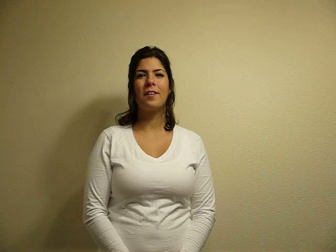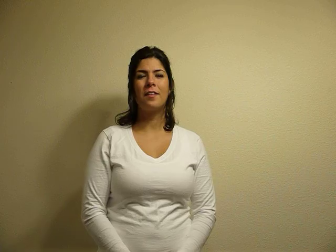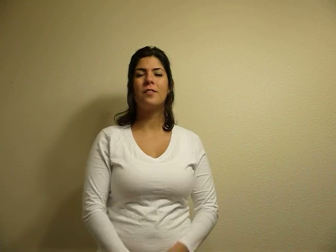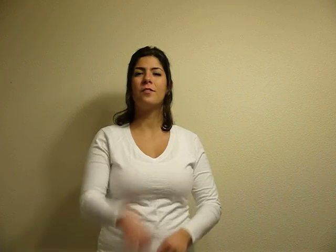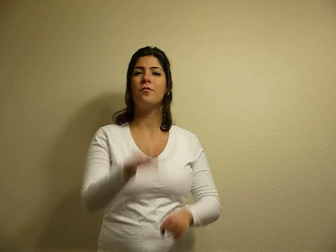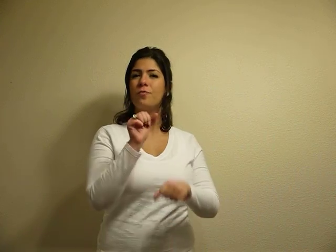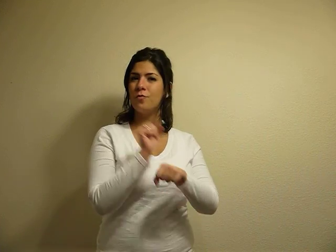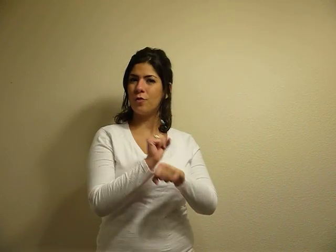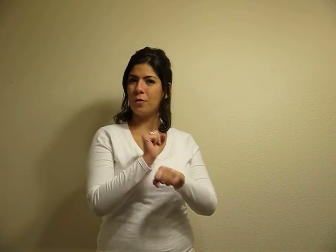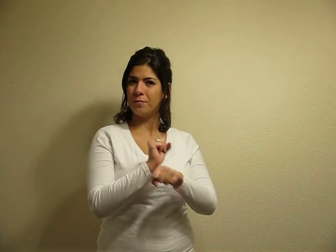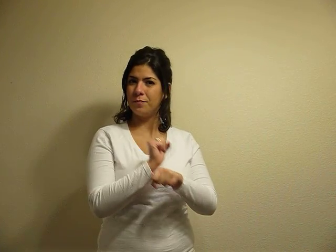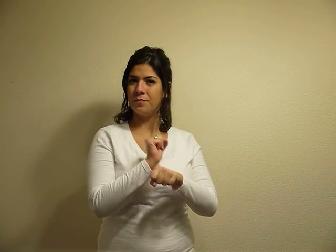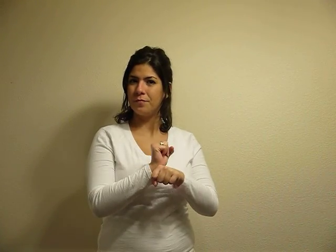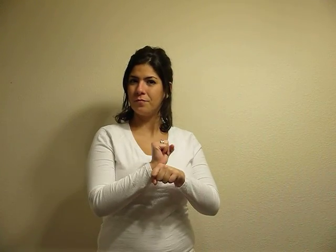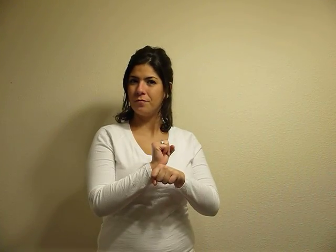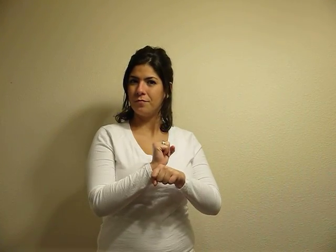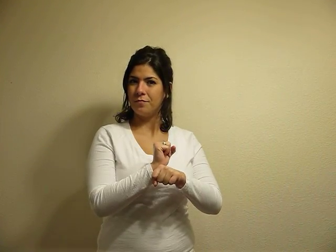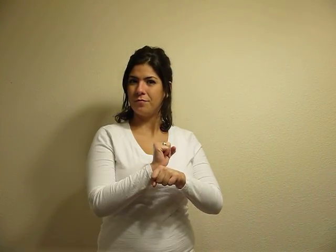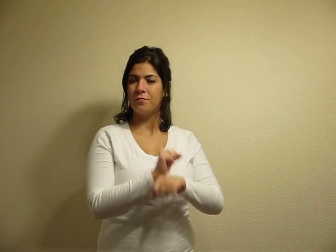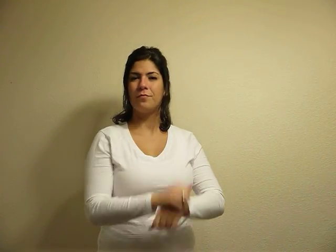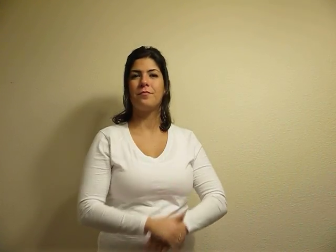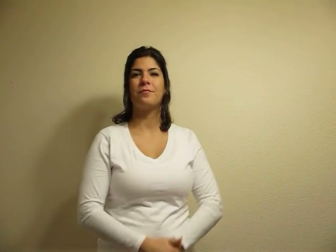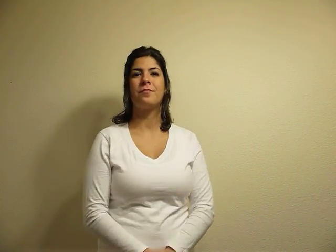עבודה